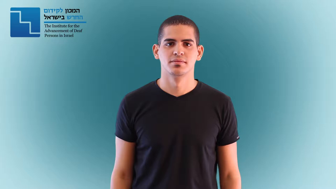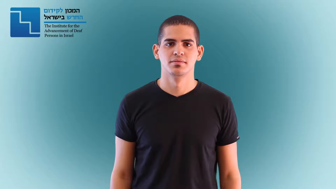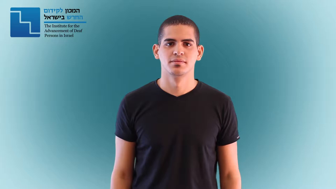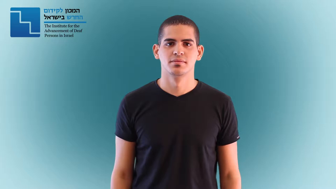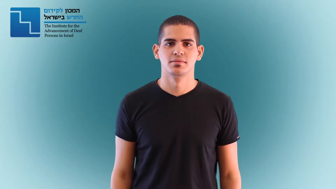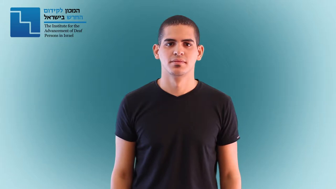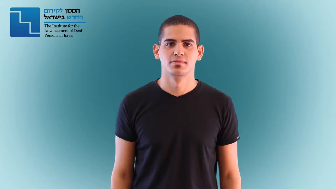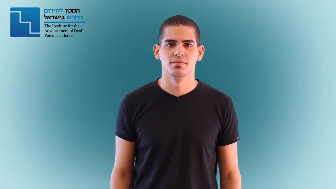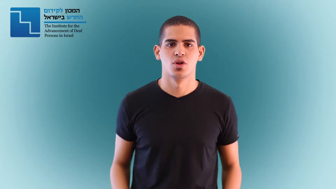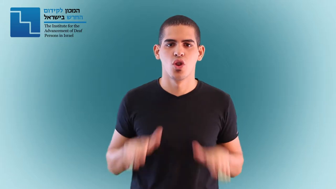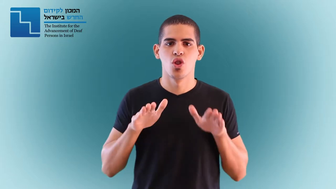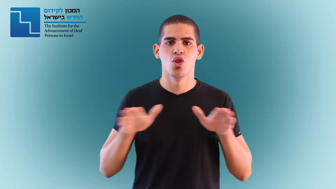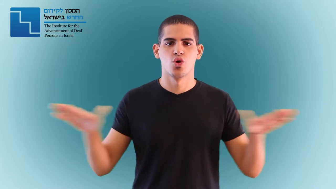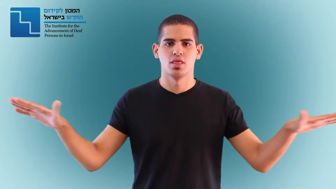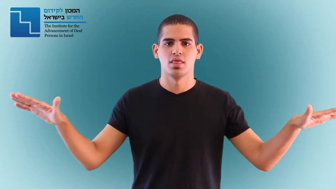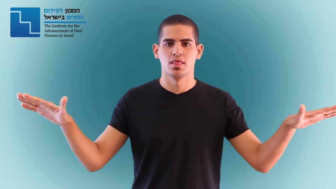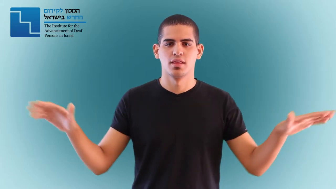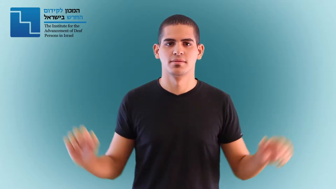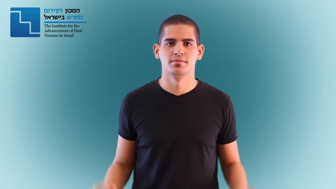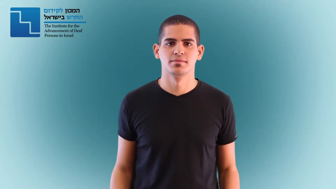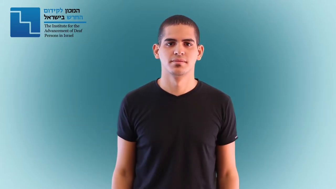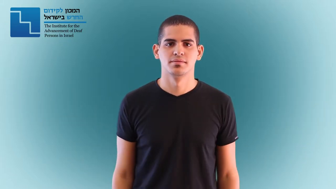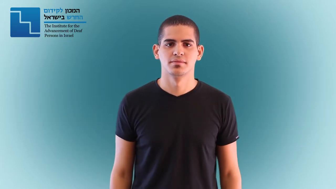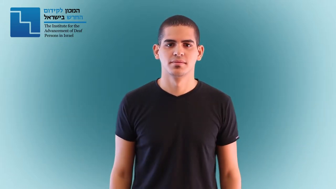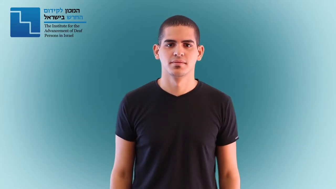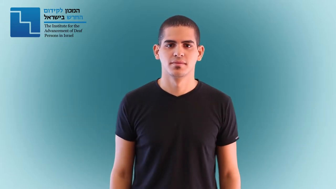לוד